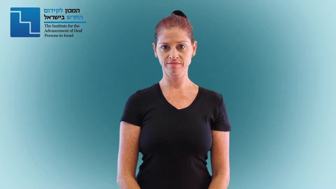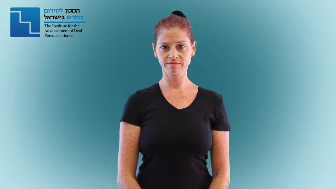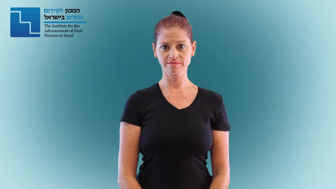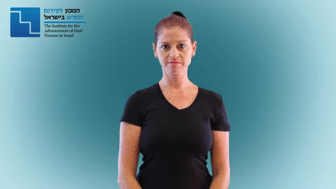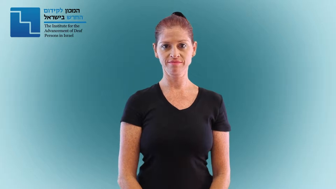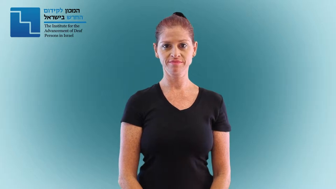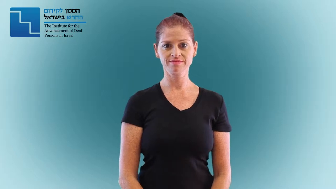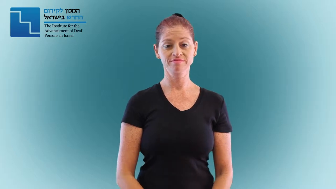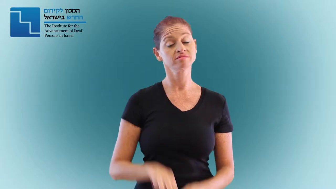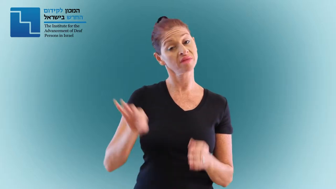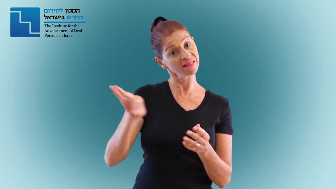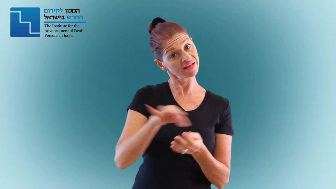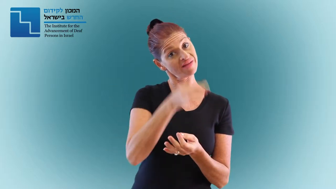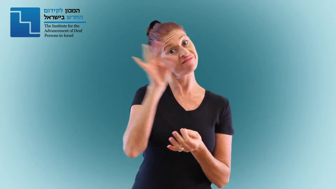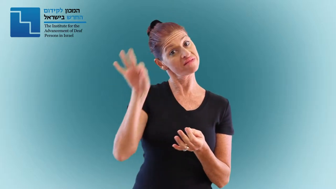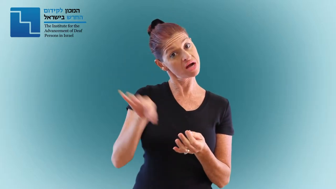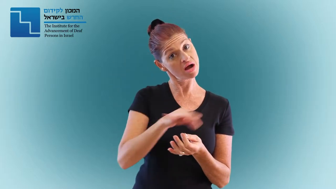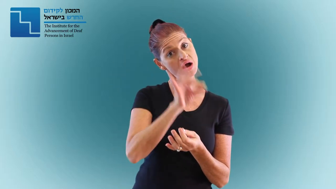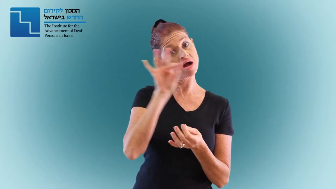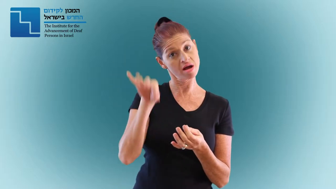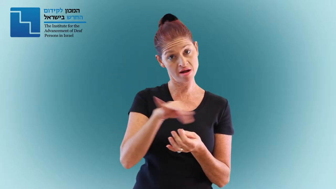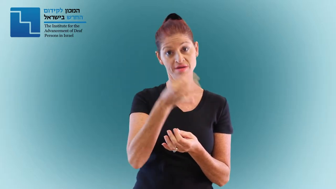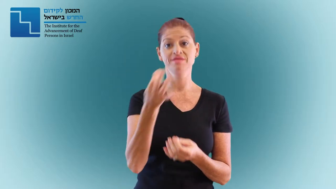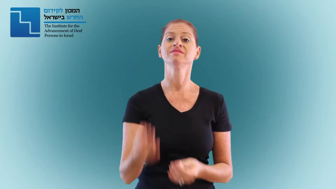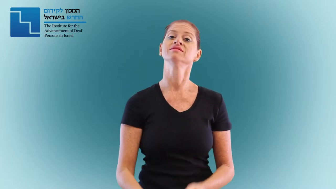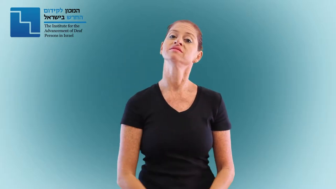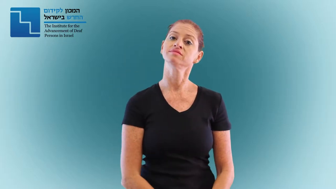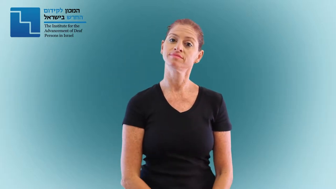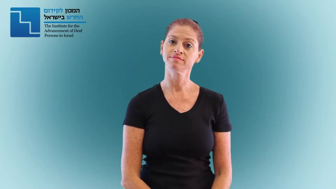לתפור